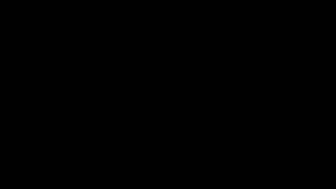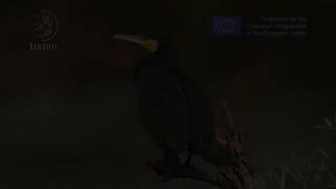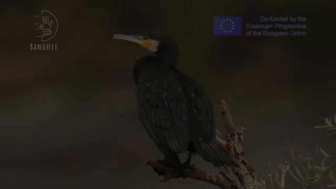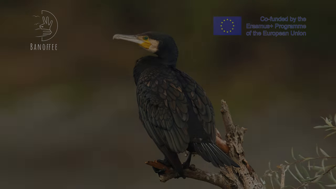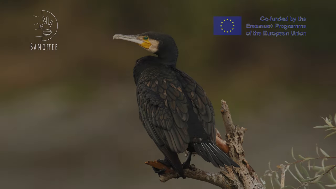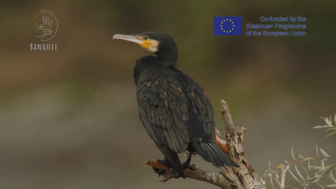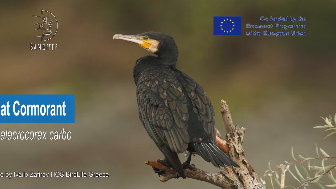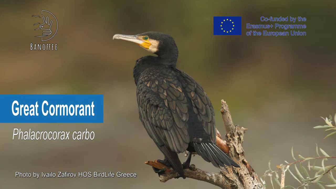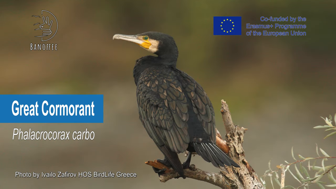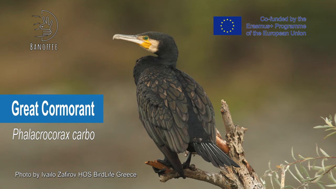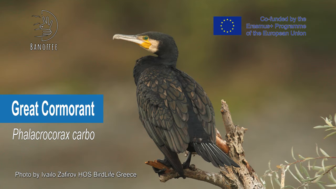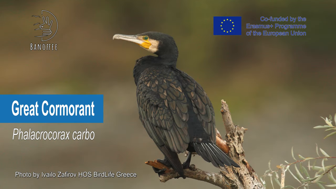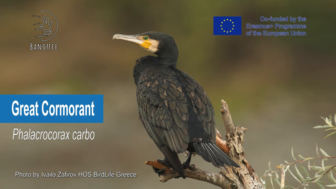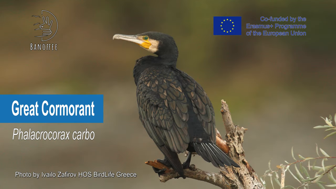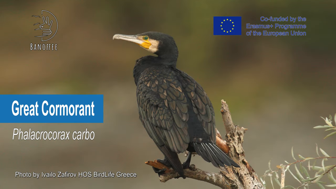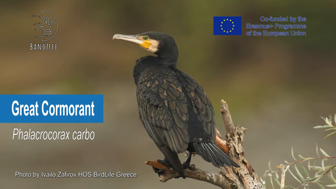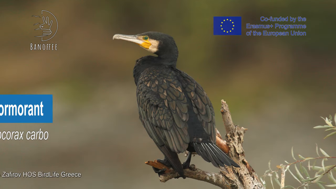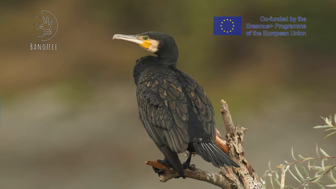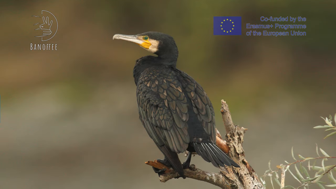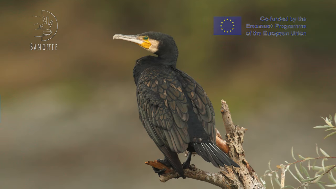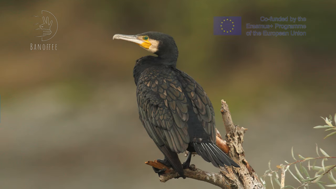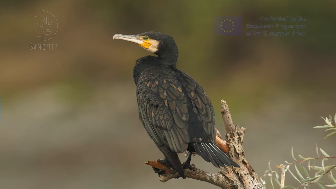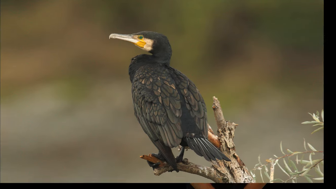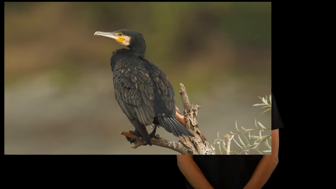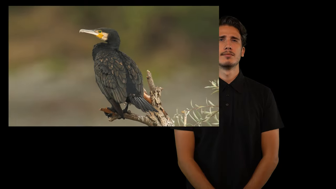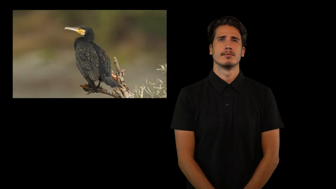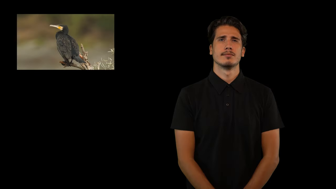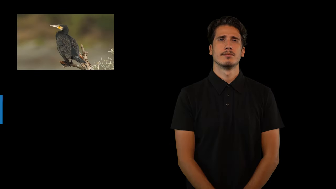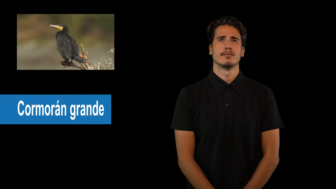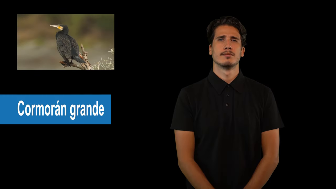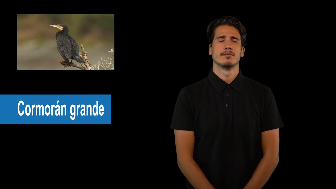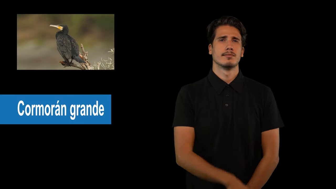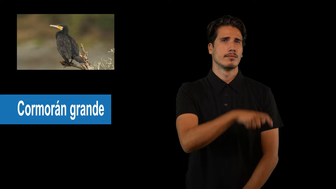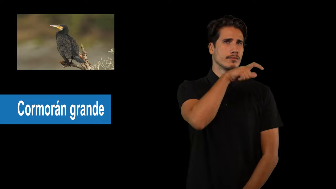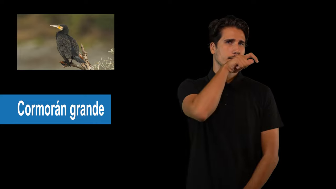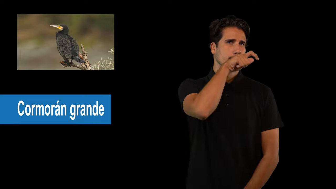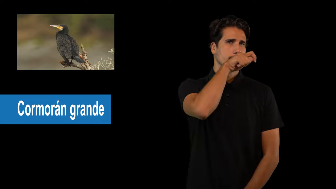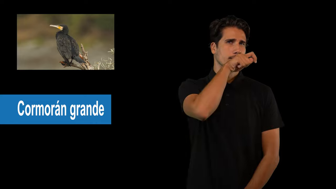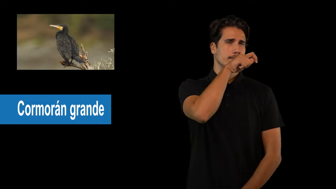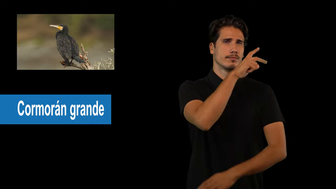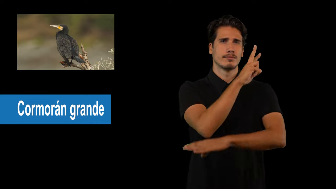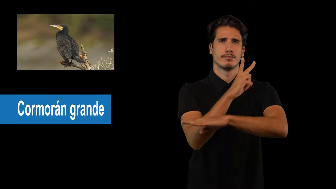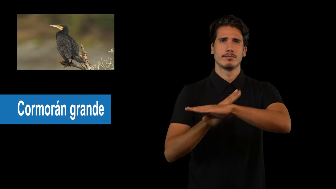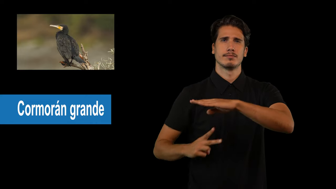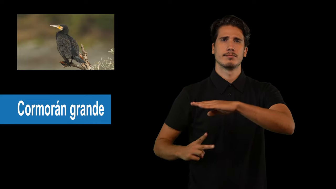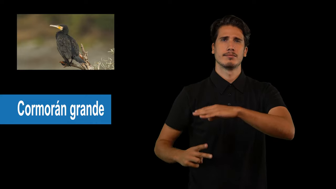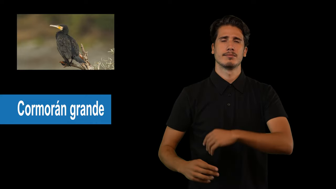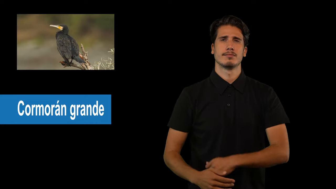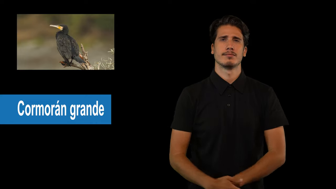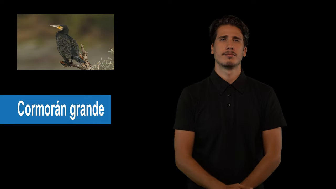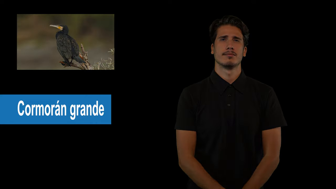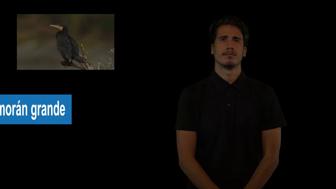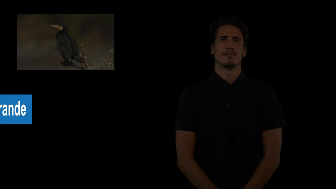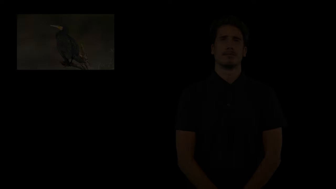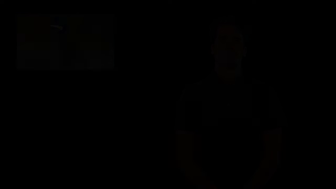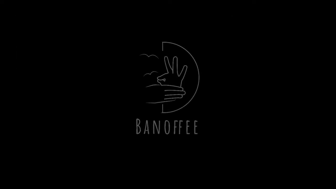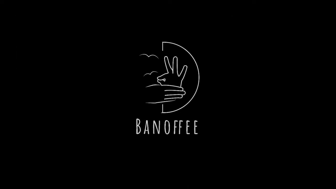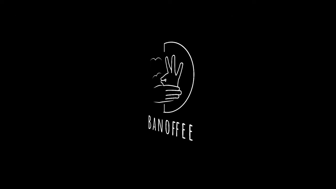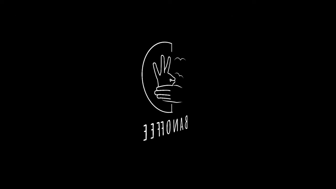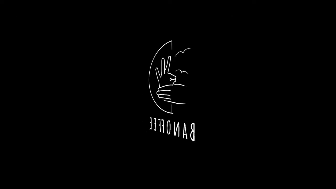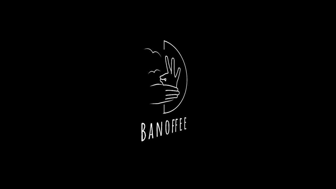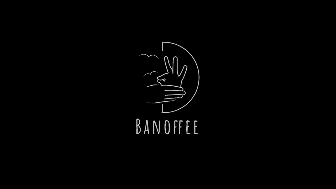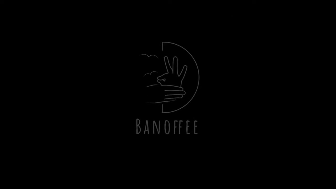Cormorán grande